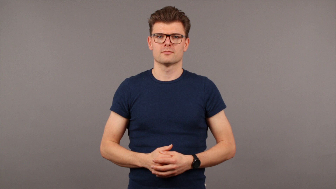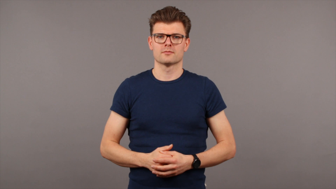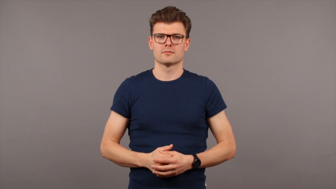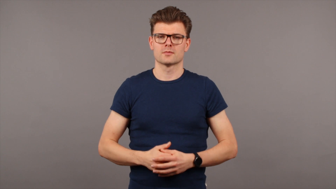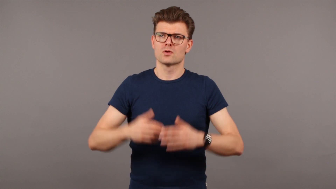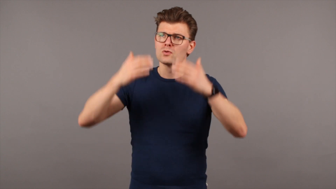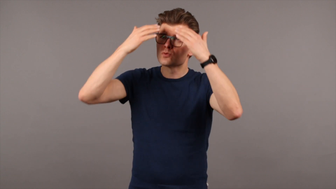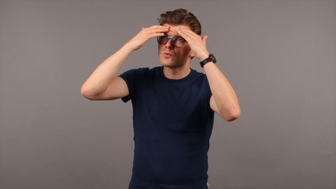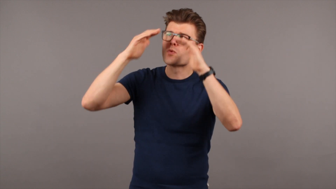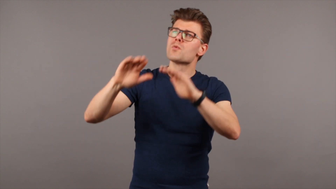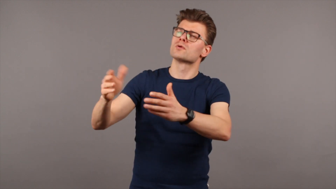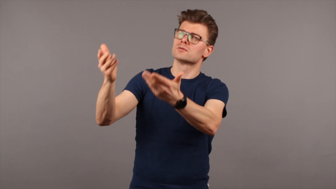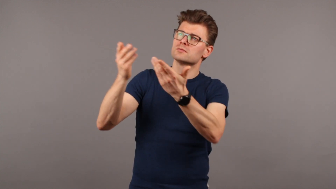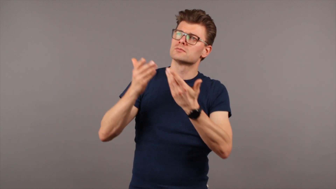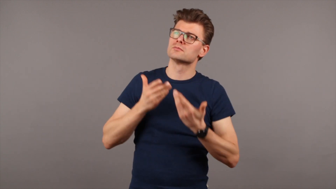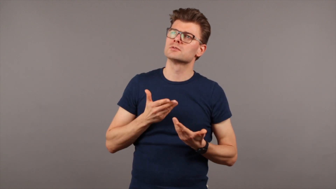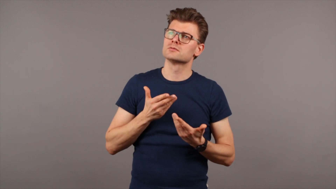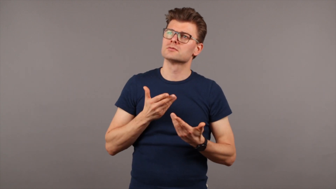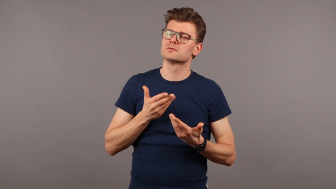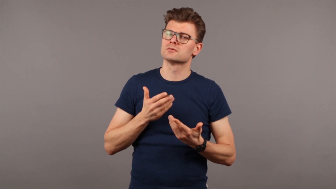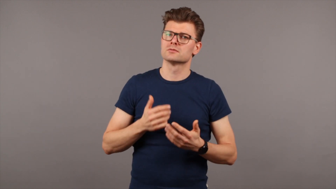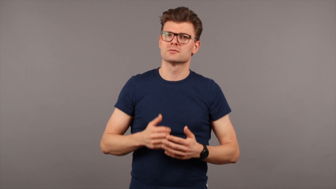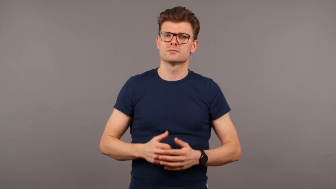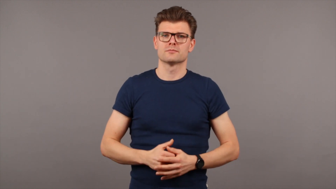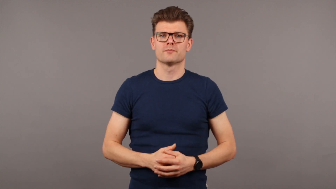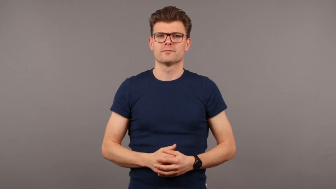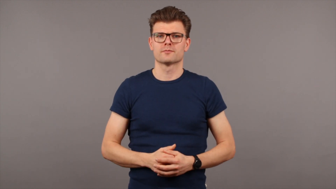Förbarma sig